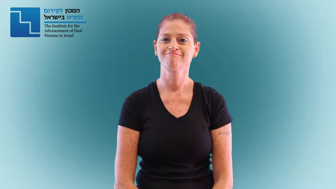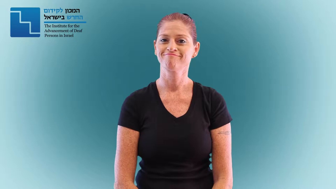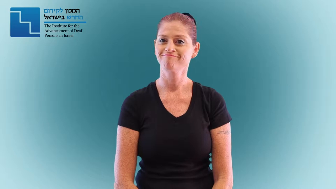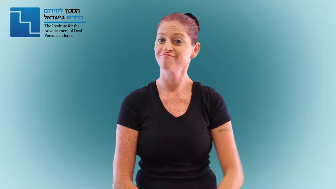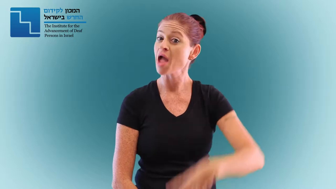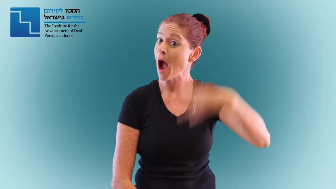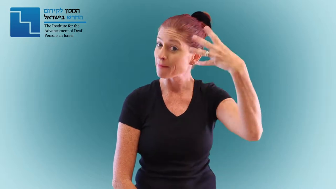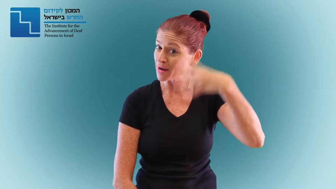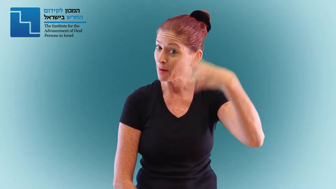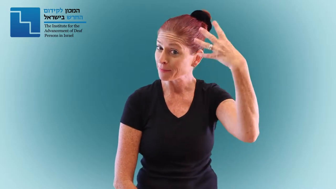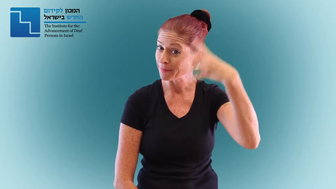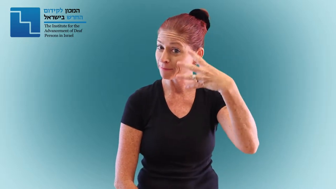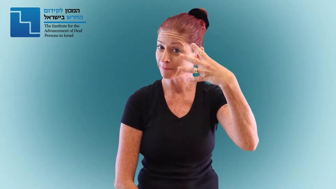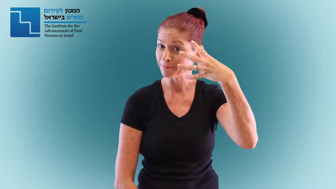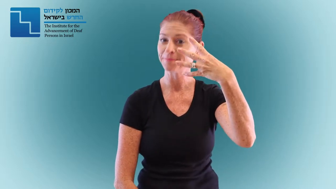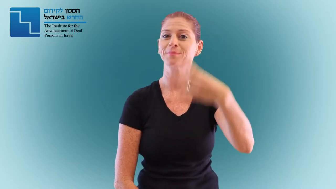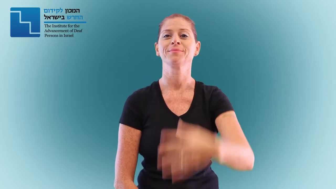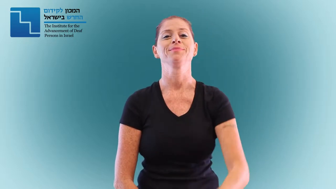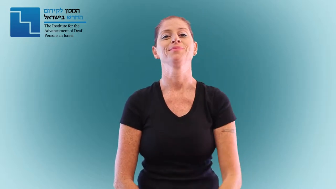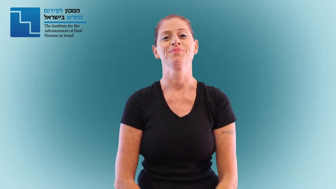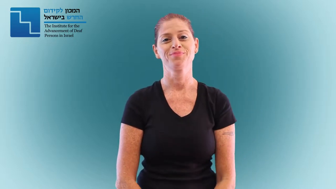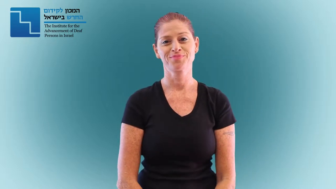ארבעה ימים